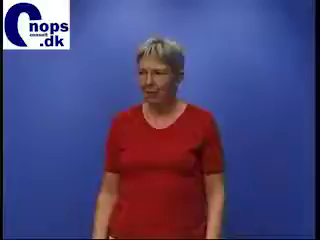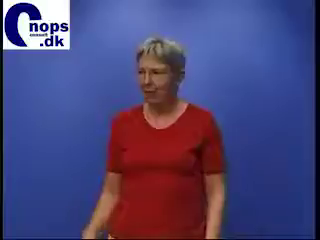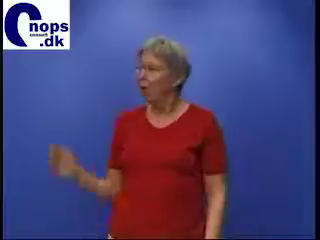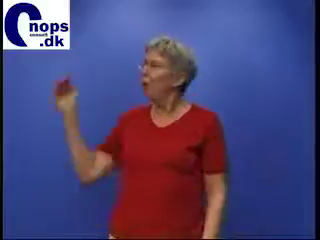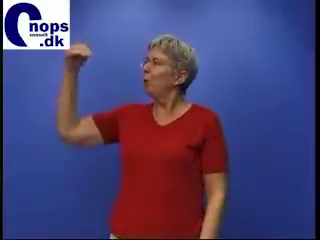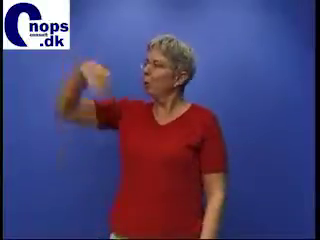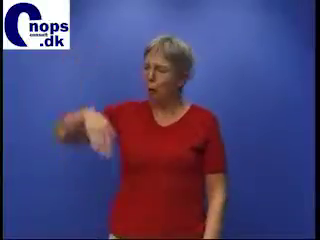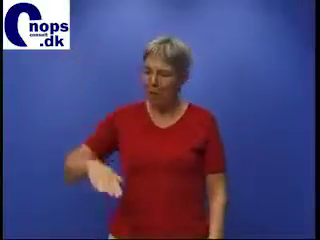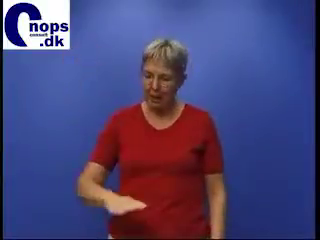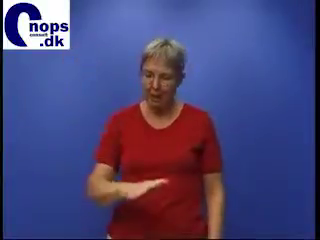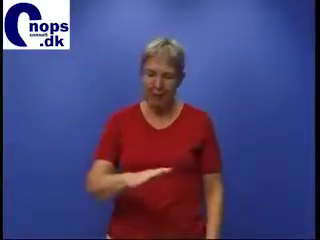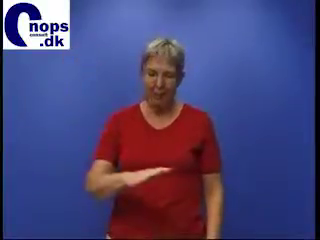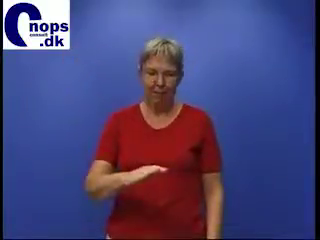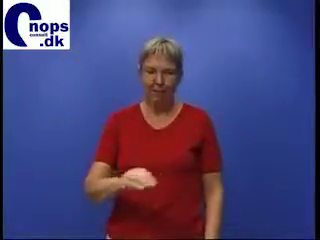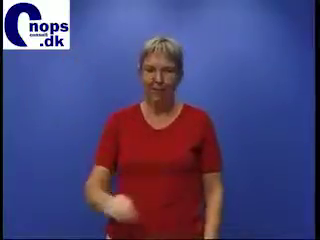rutchebane